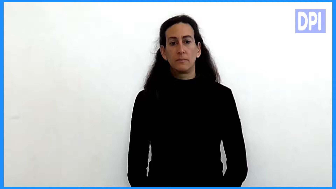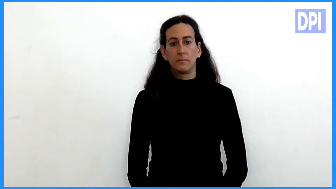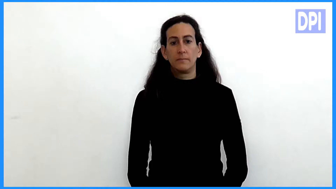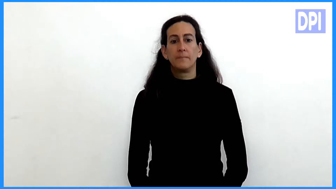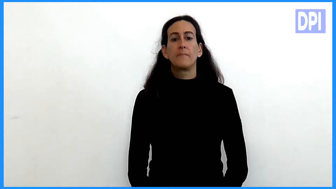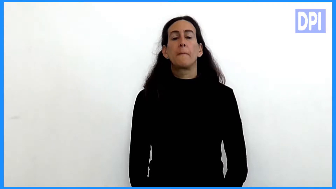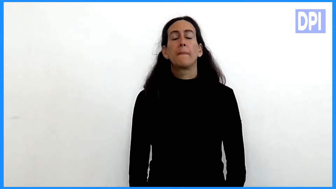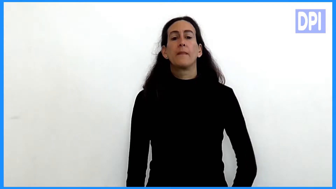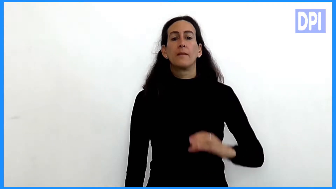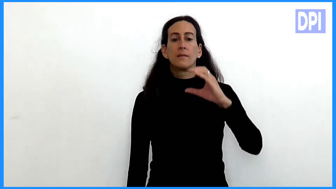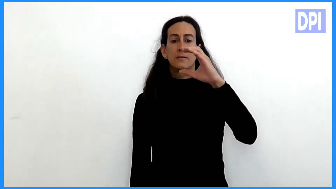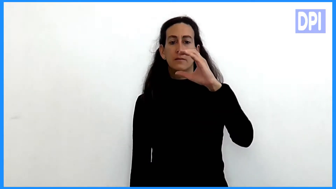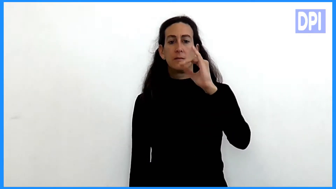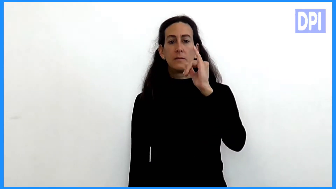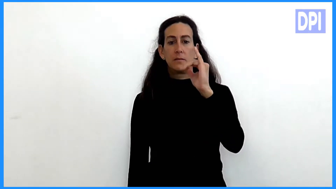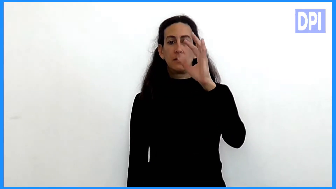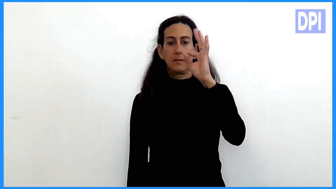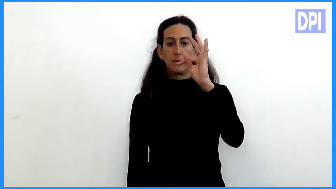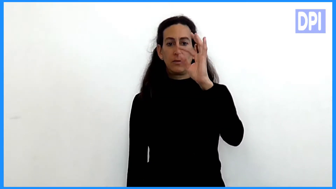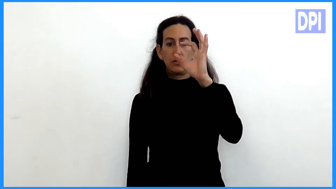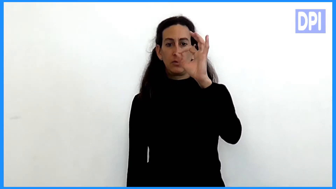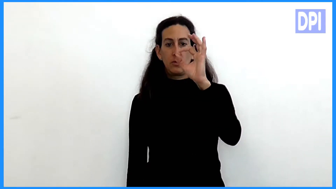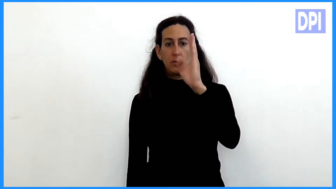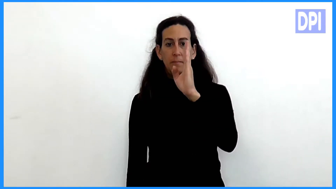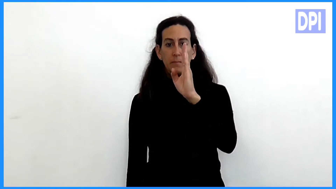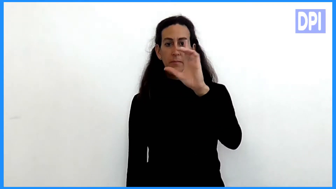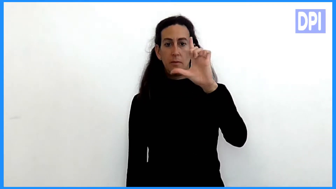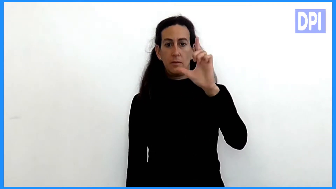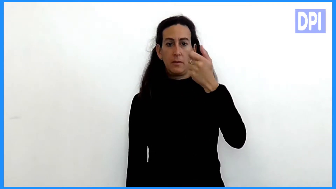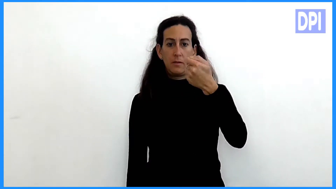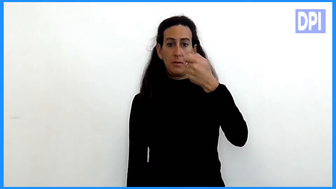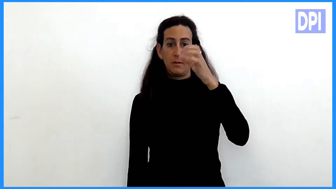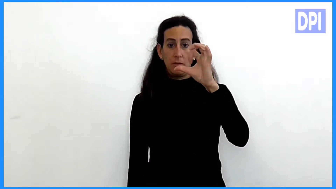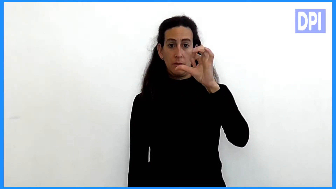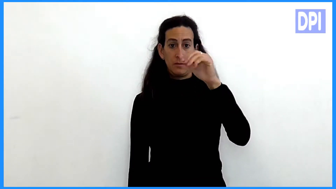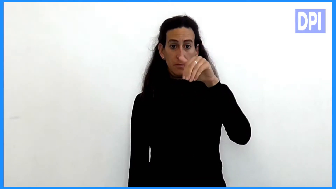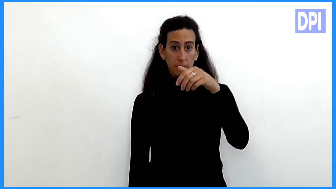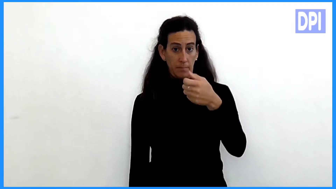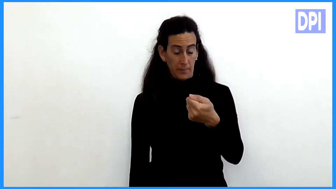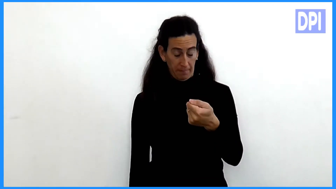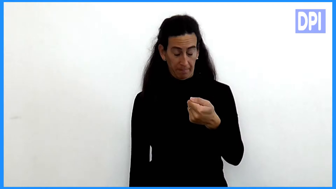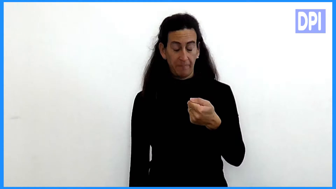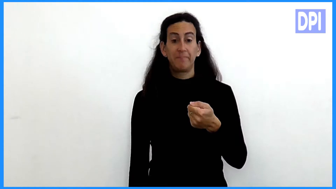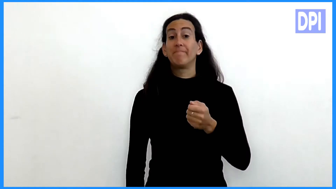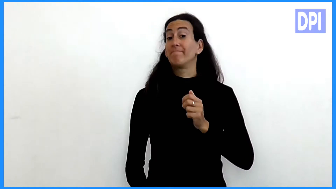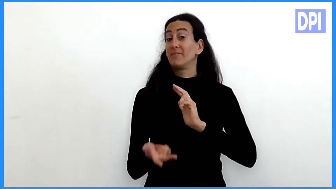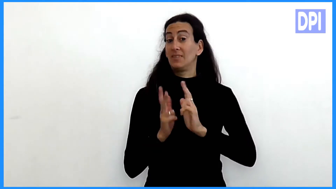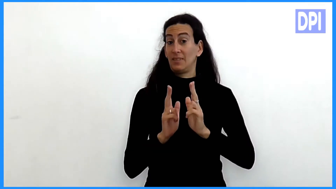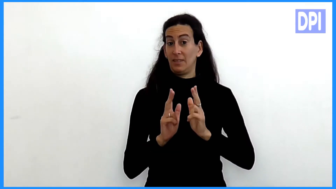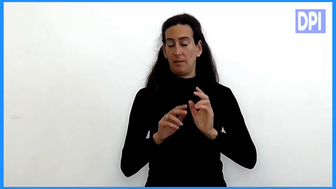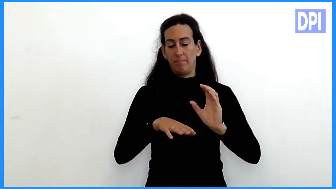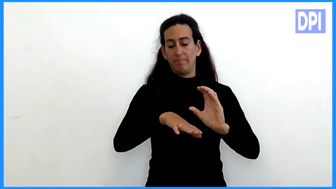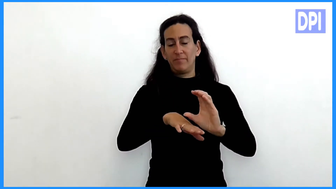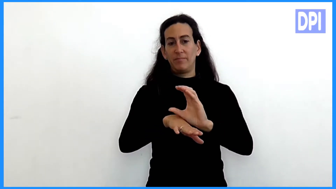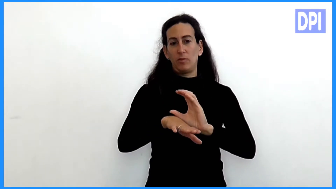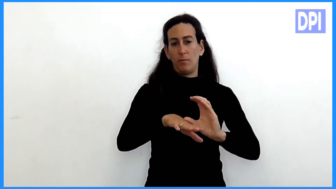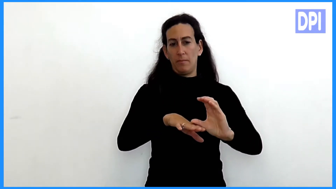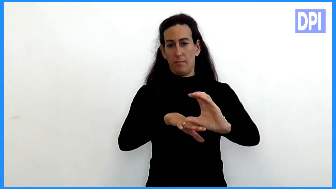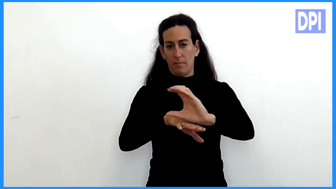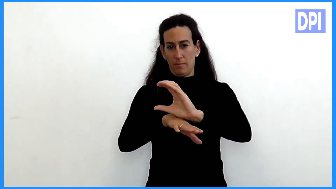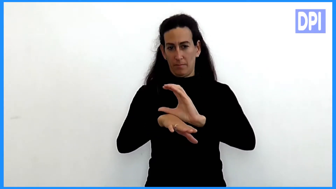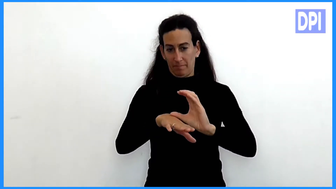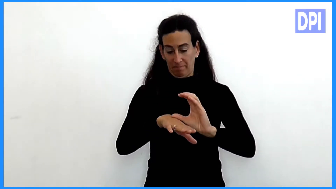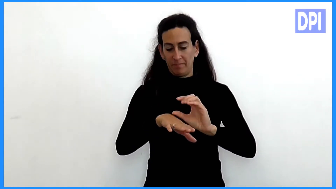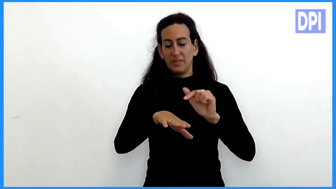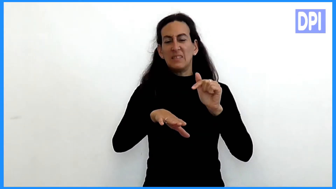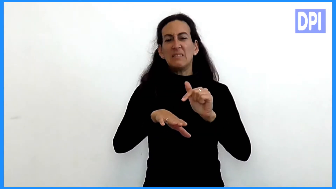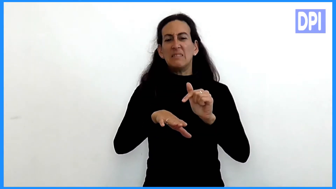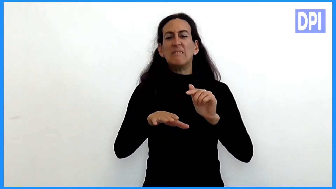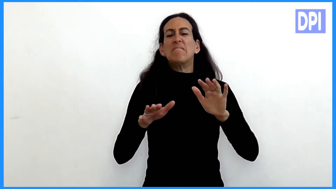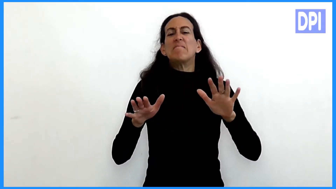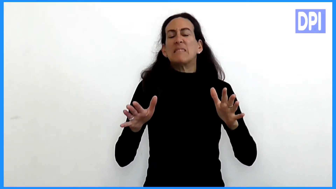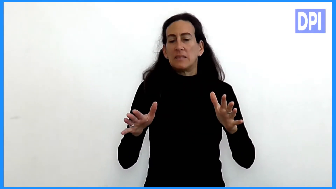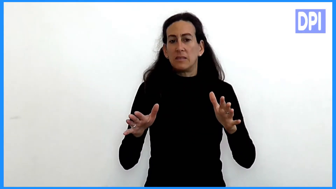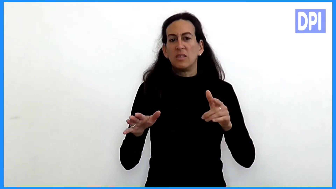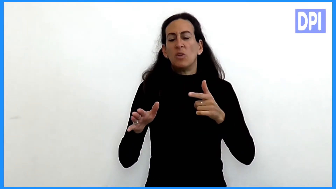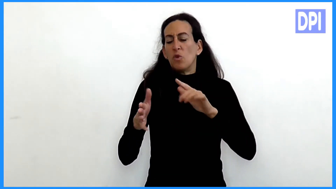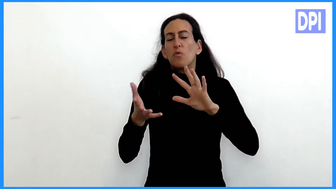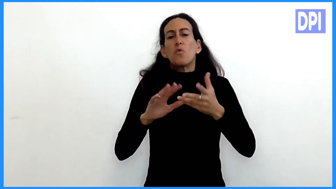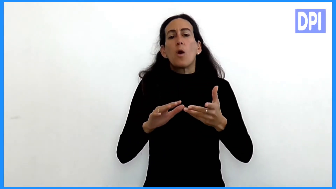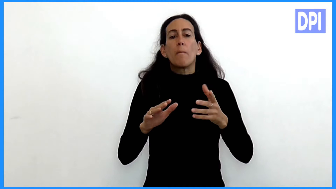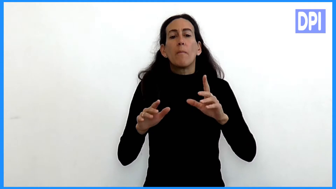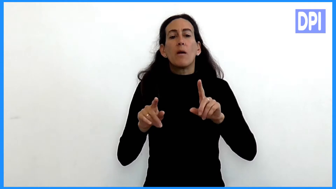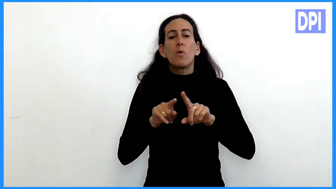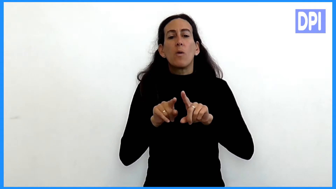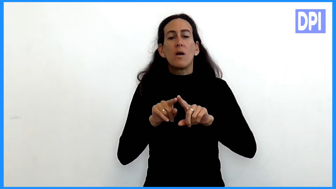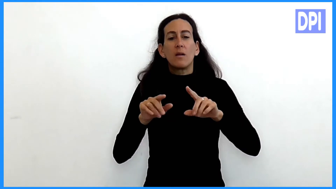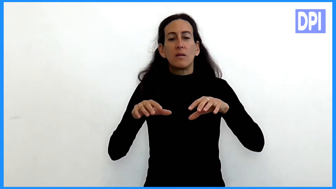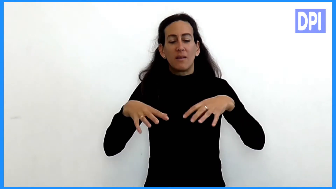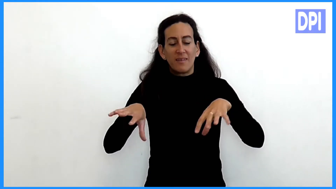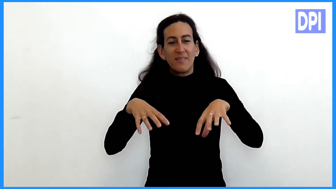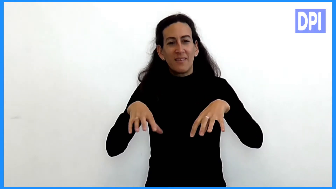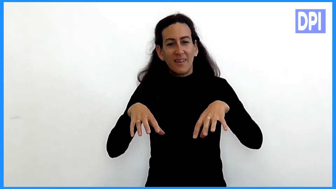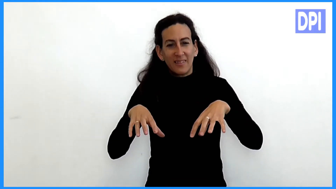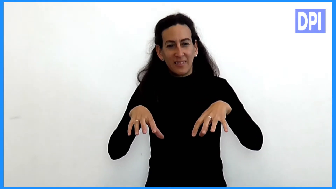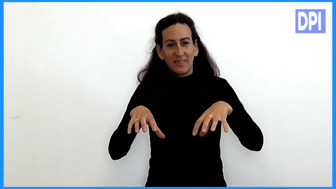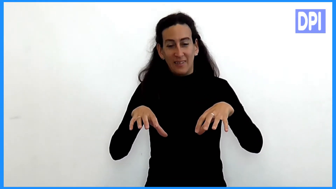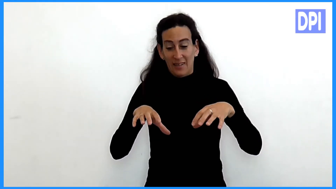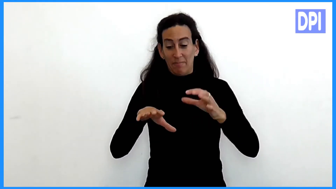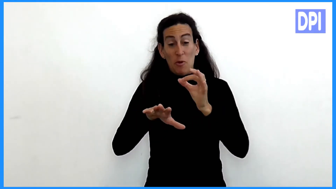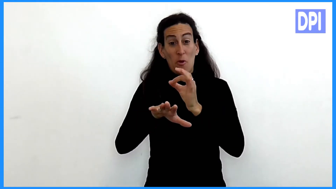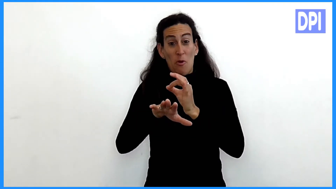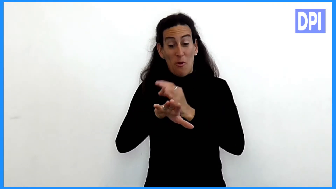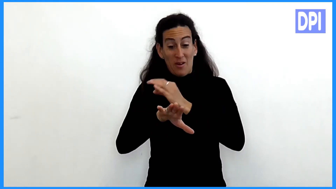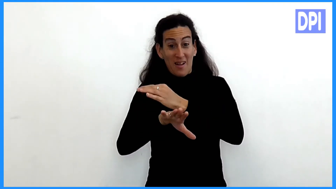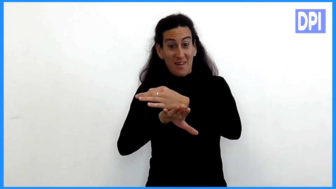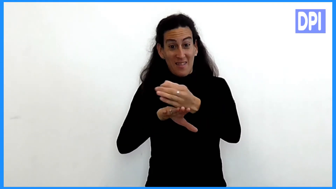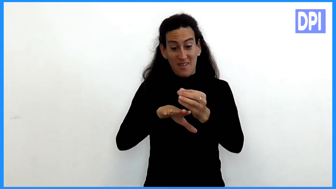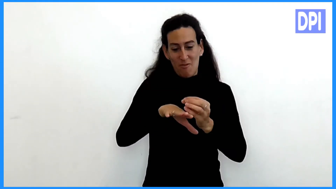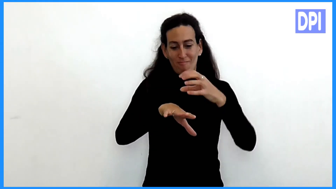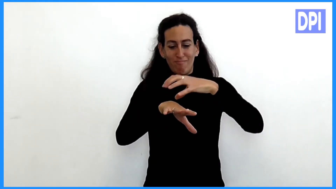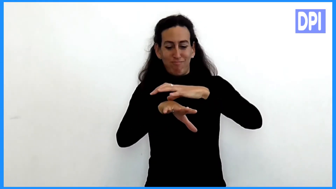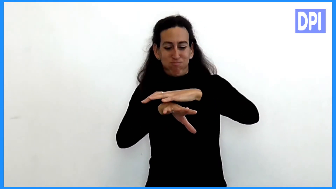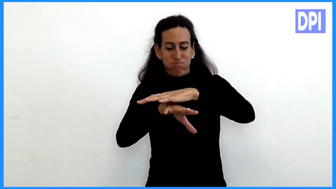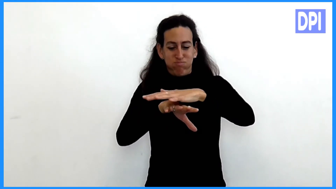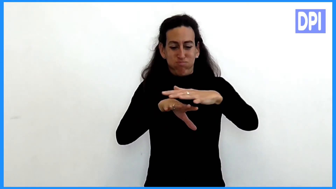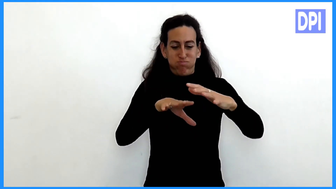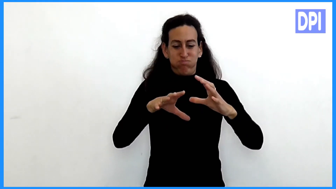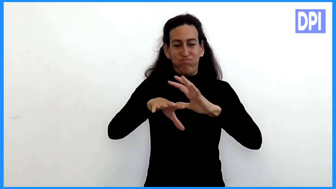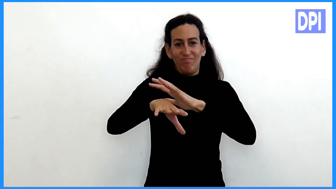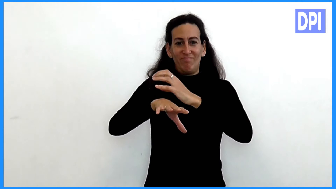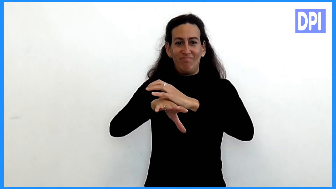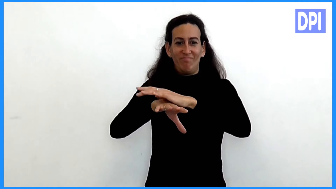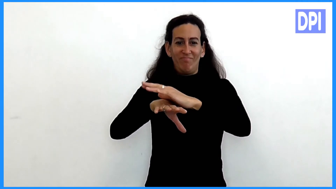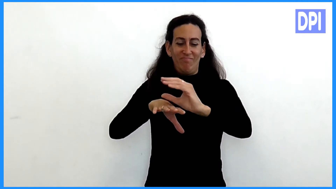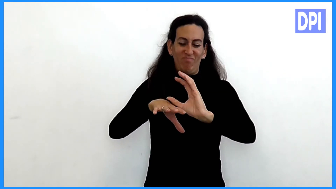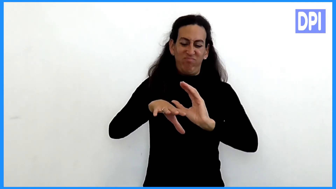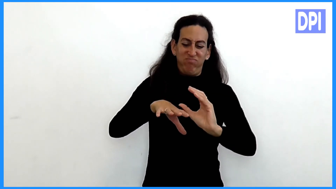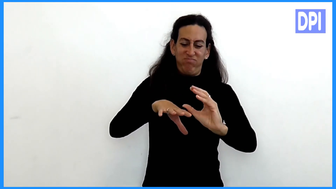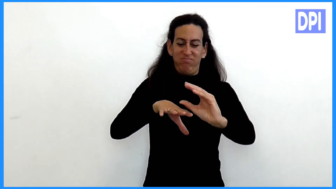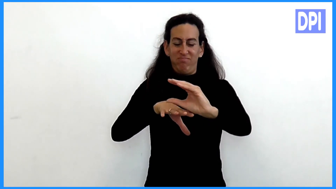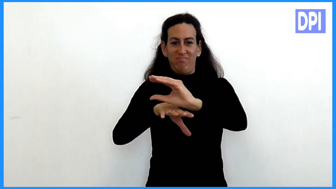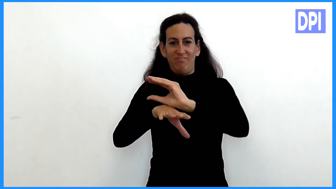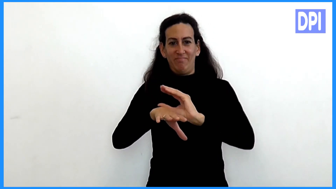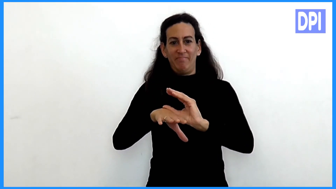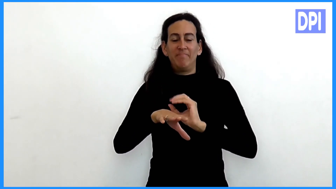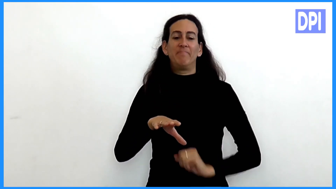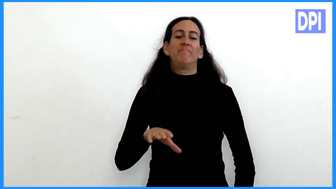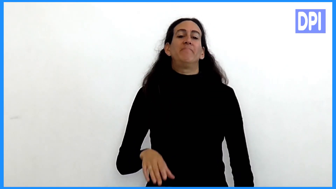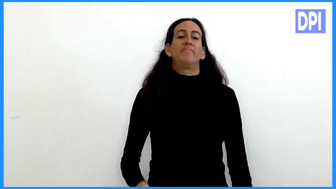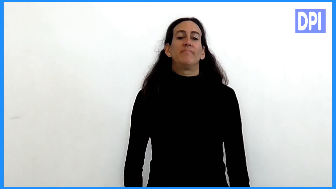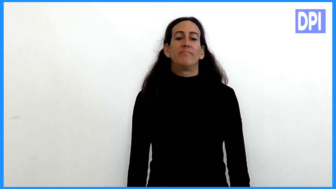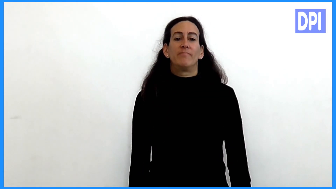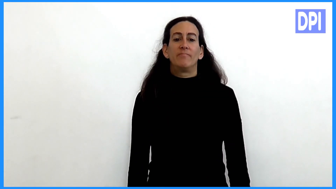CITOPLASMA